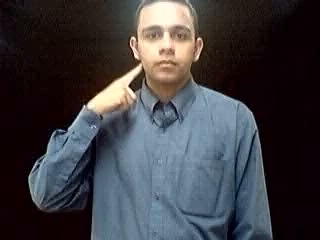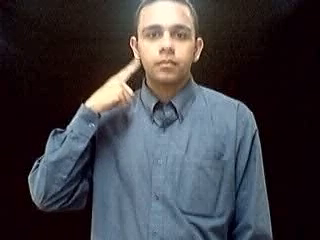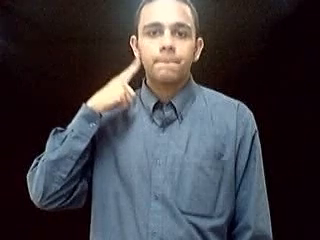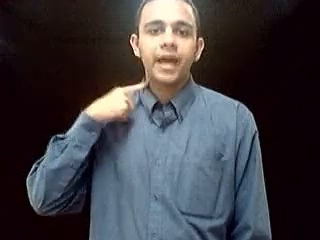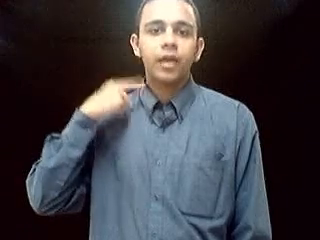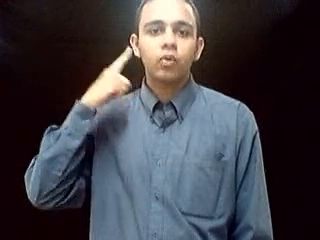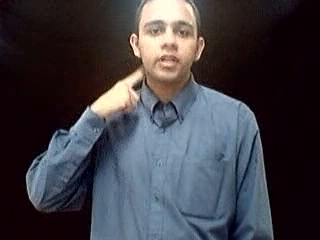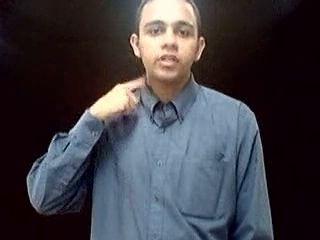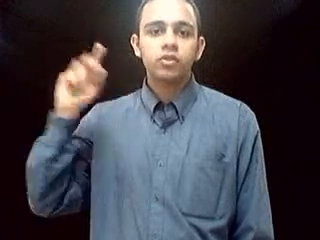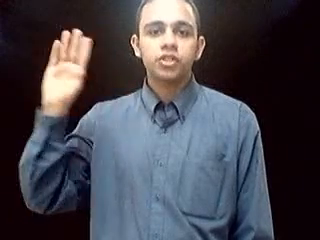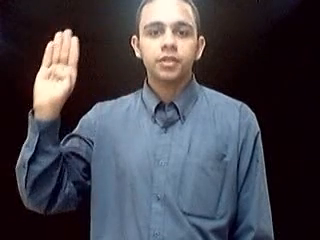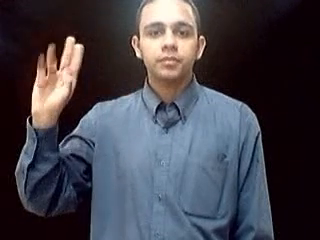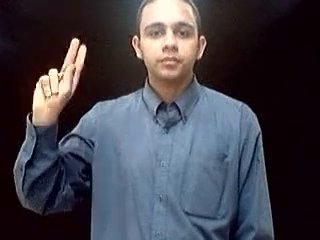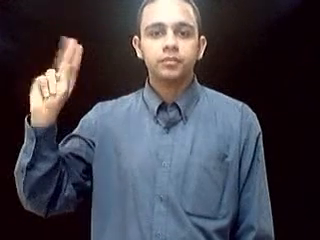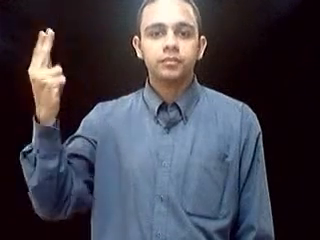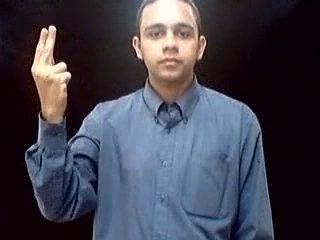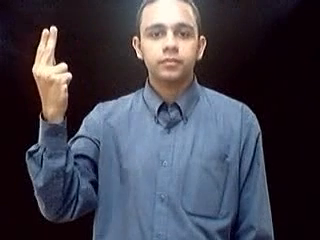belo horizonte